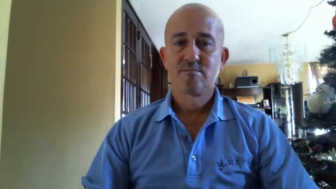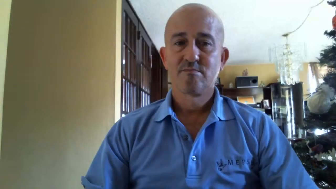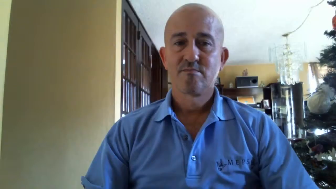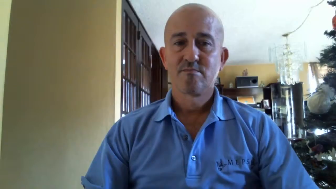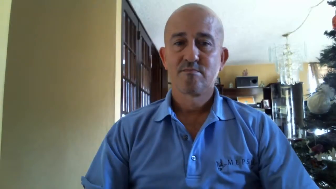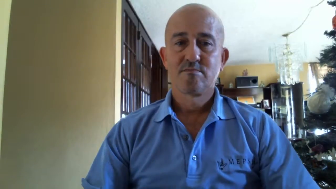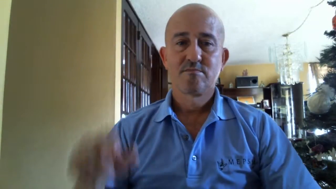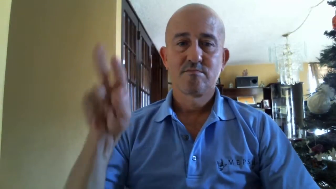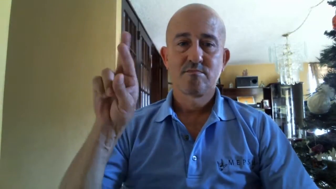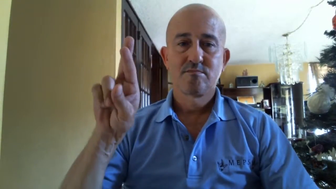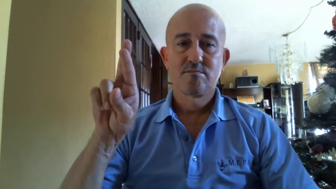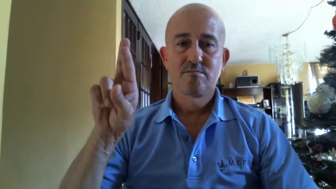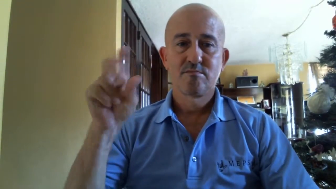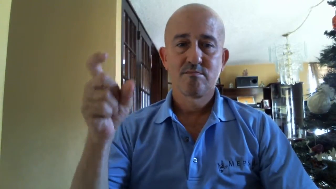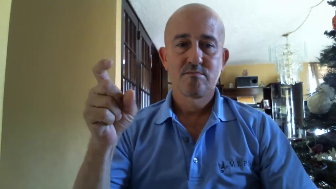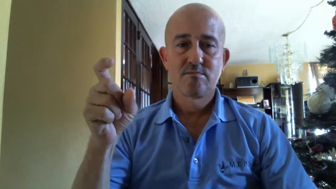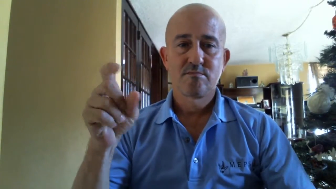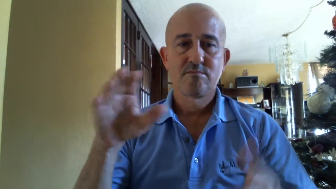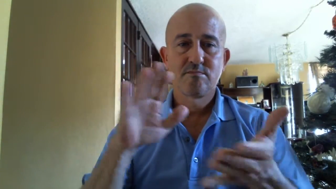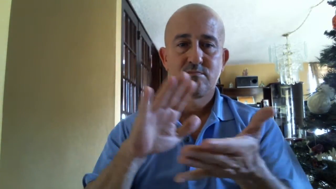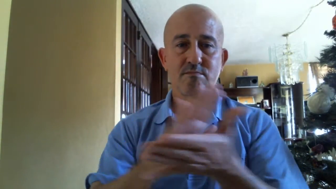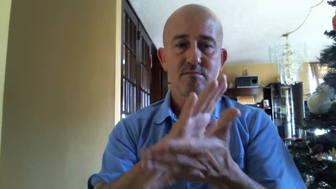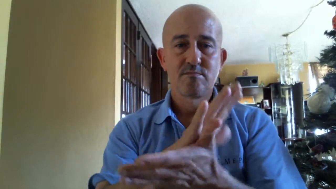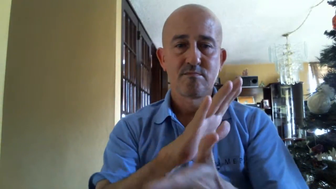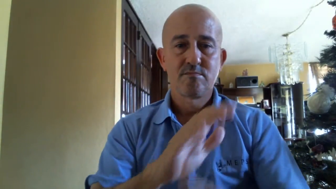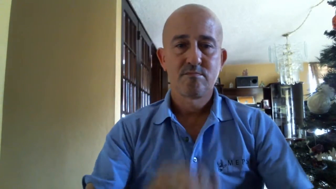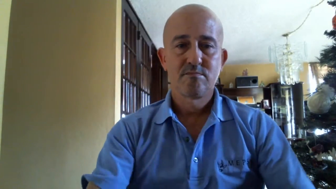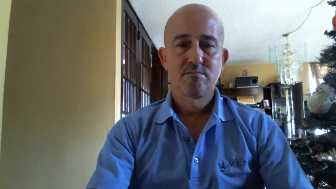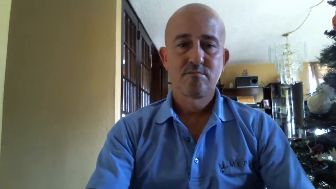receta